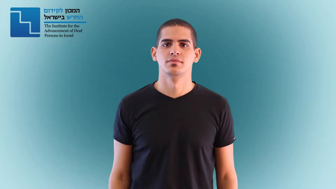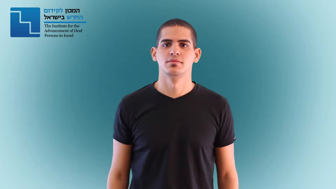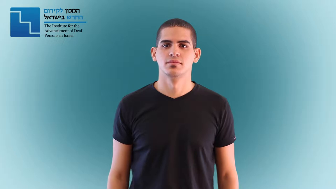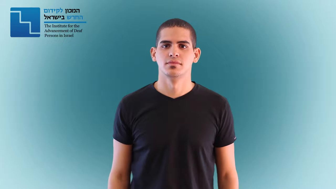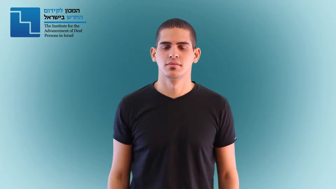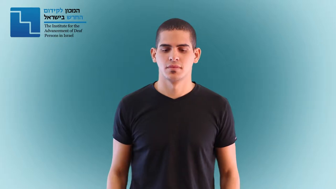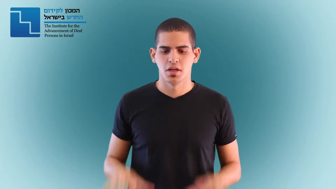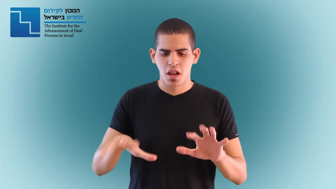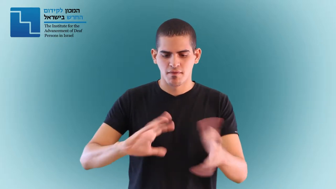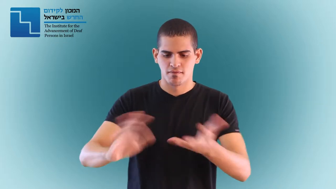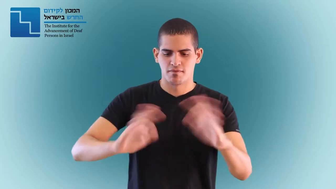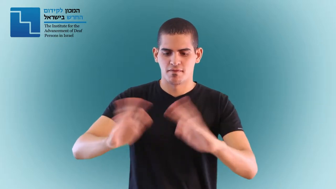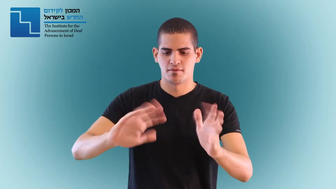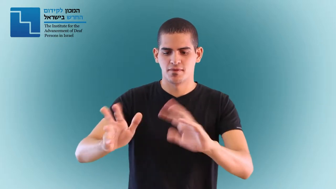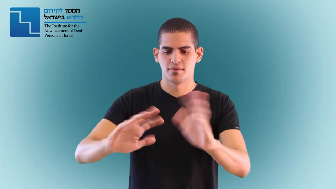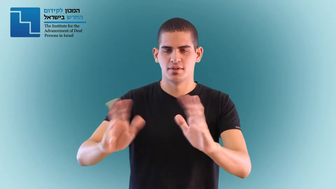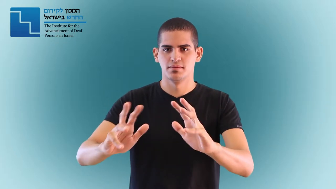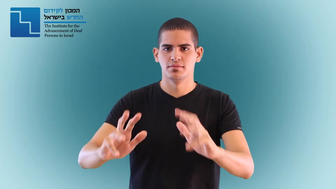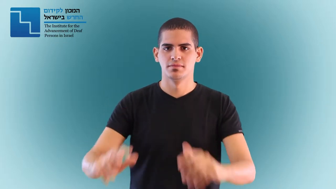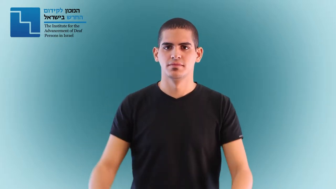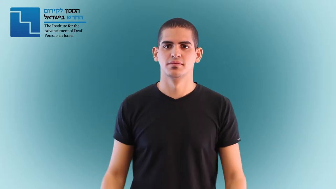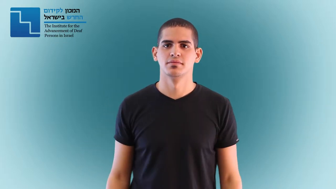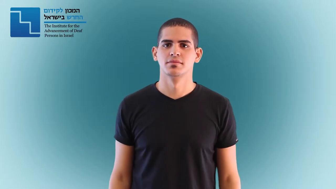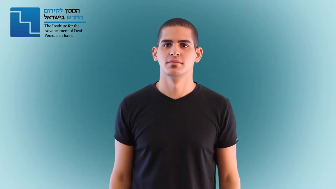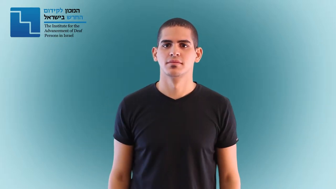לרחוץ (בעל חיים)